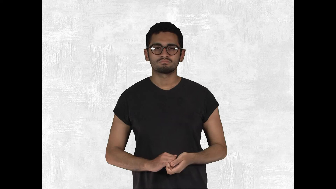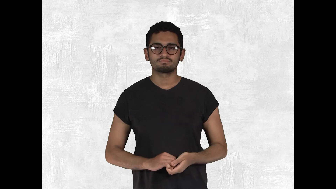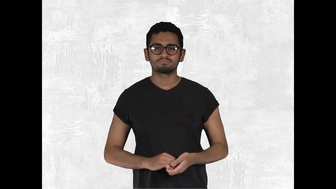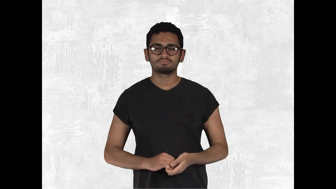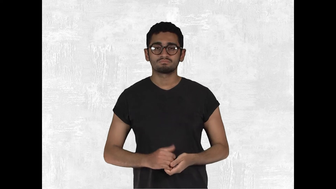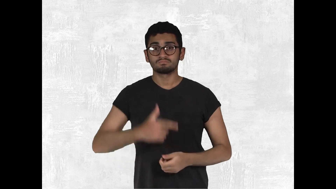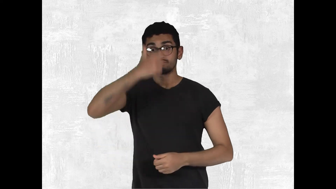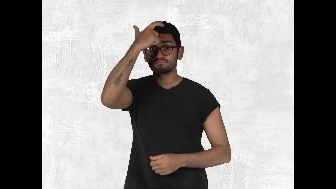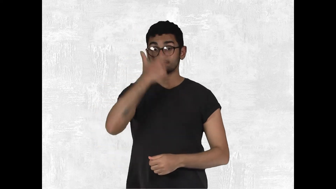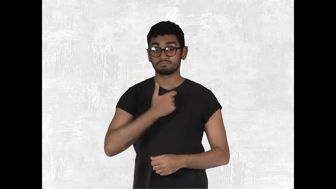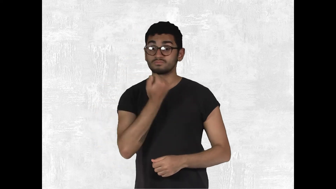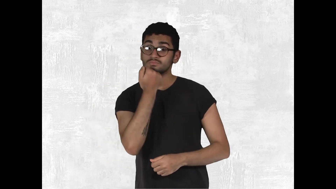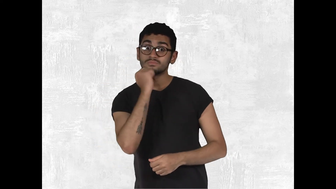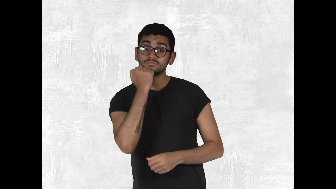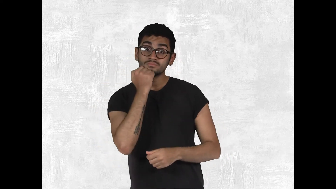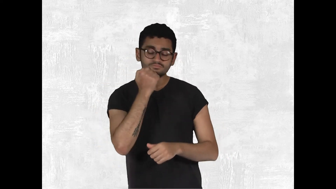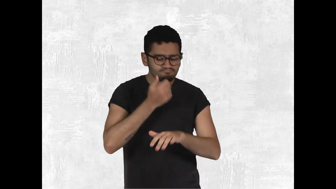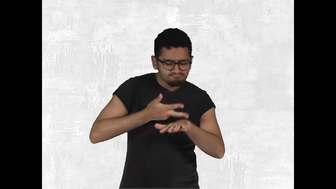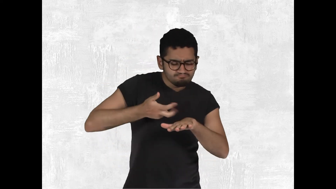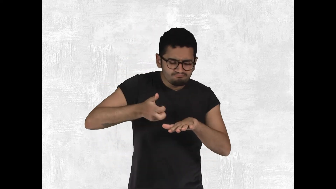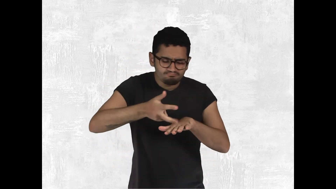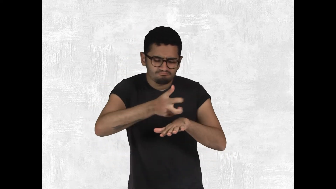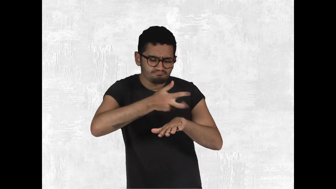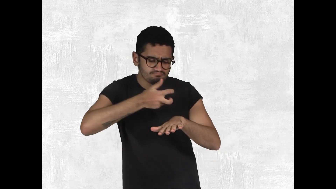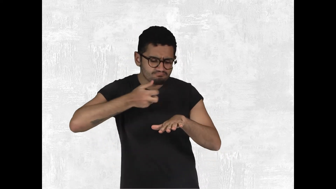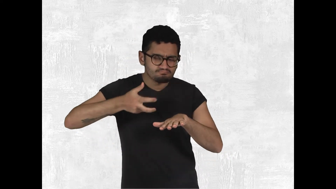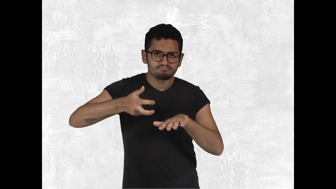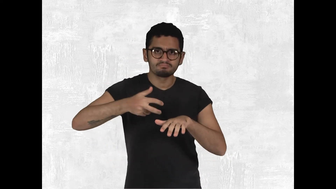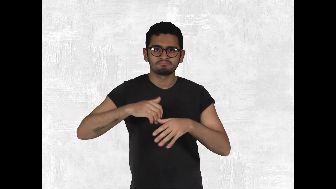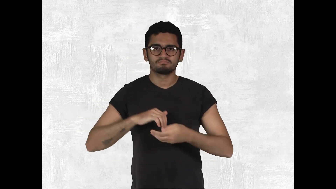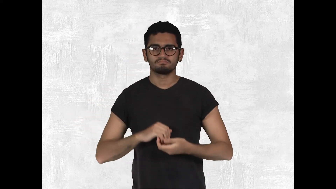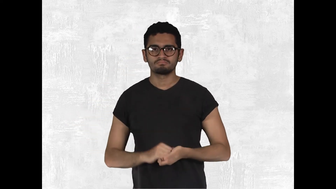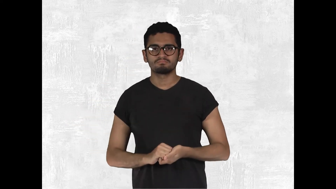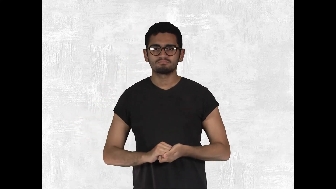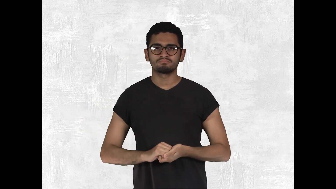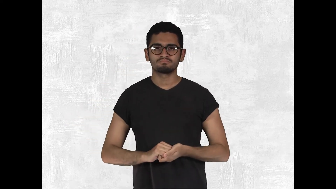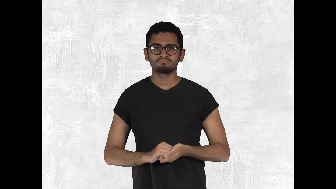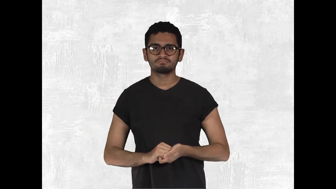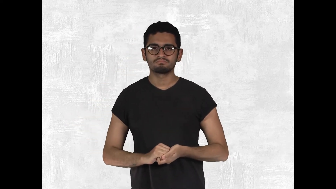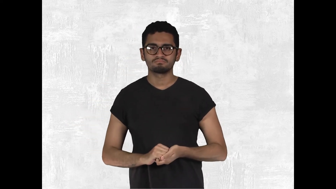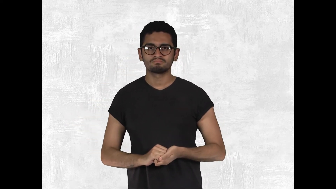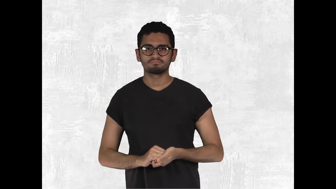Paleontólogo